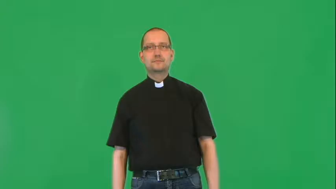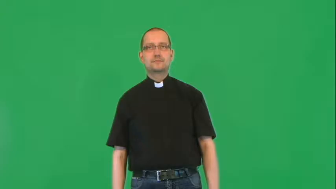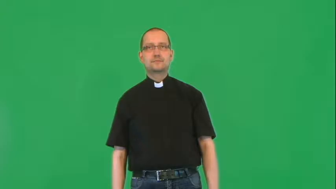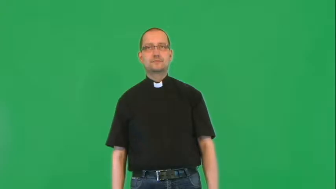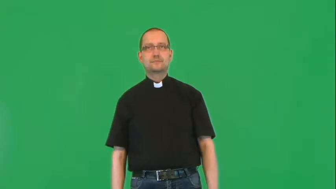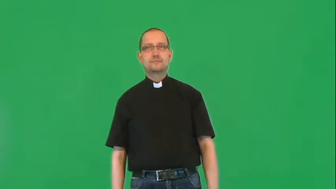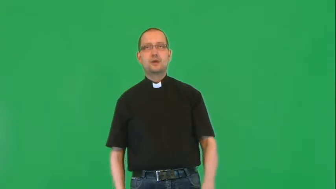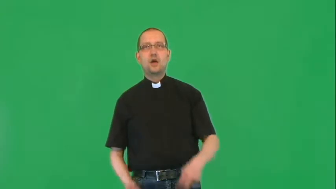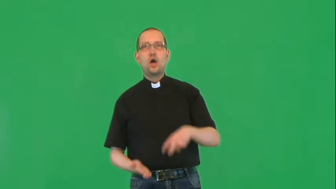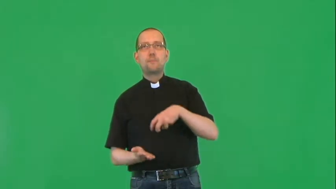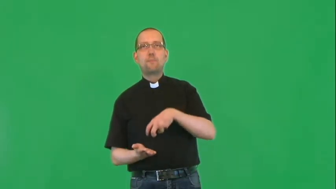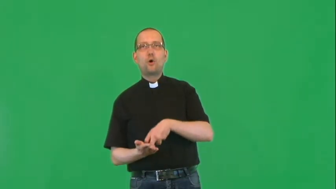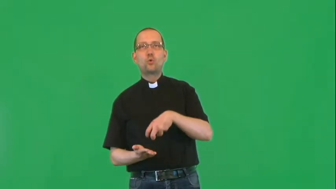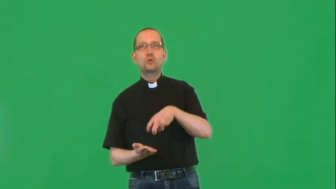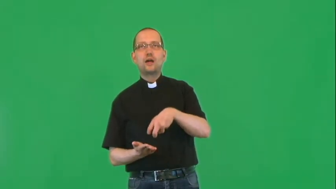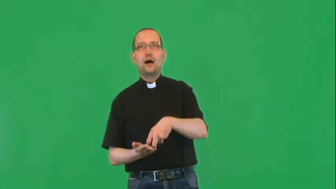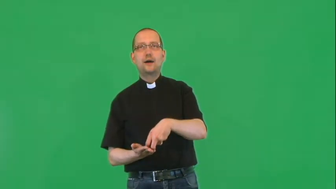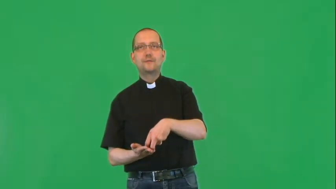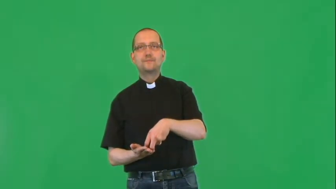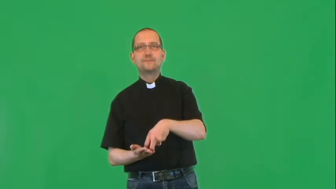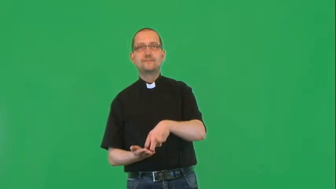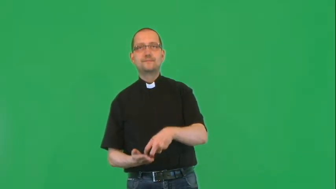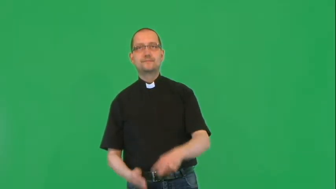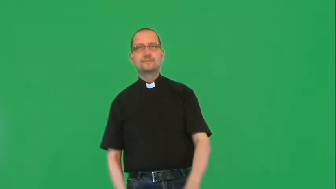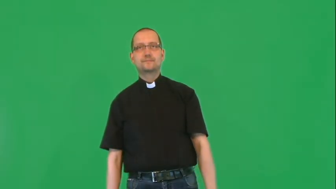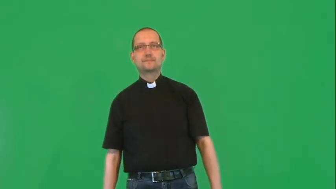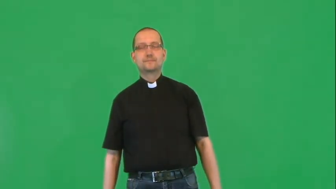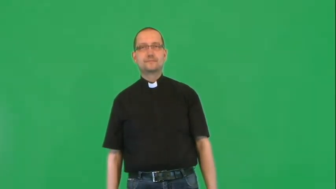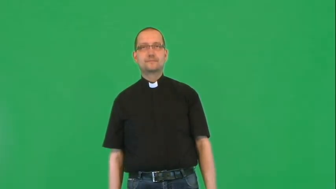pokuta